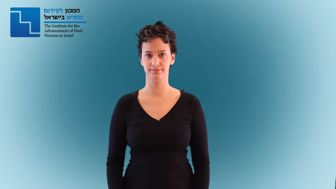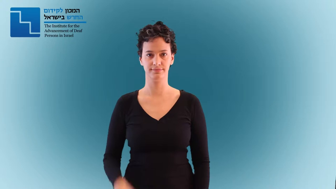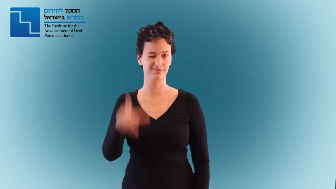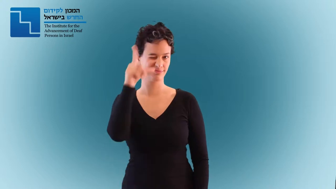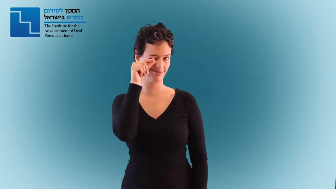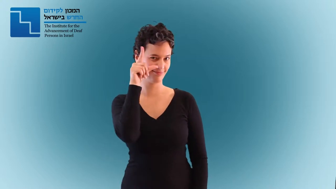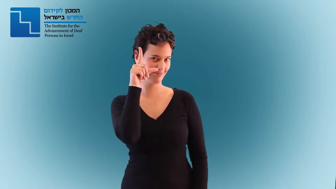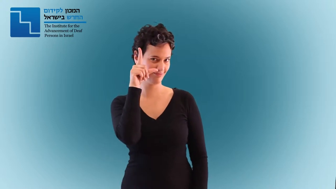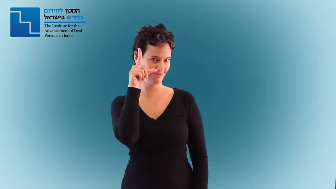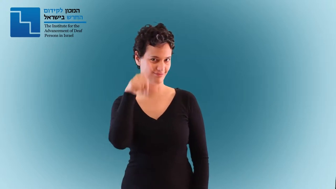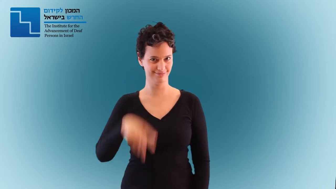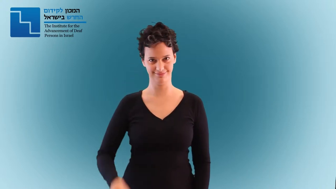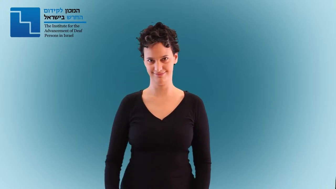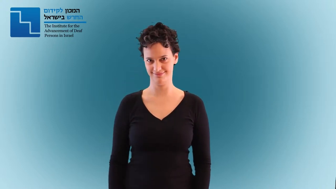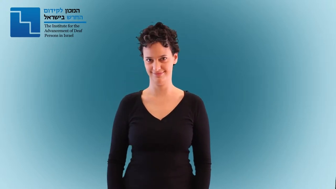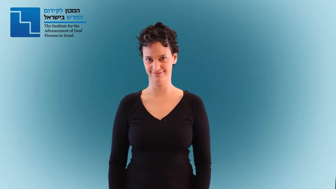קריצה